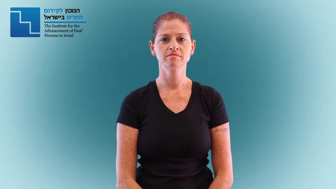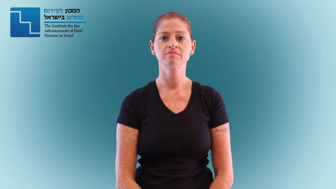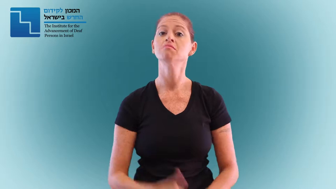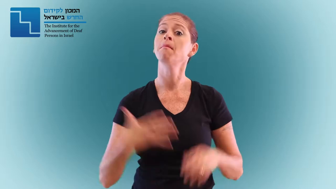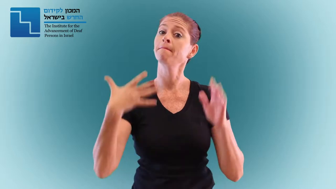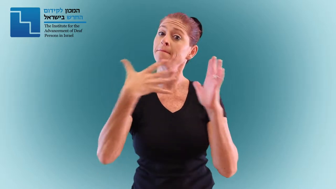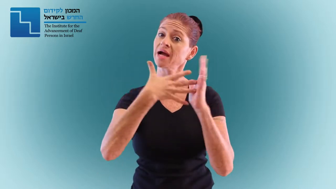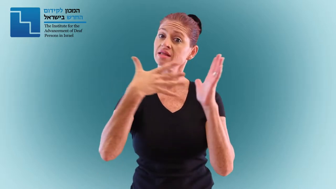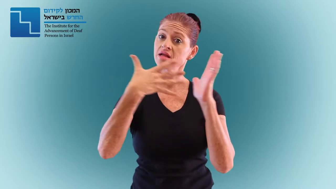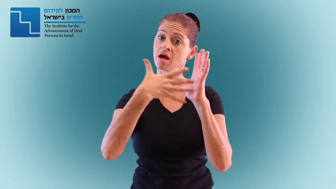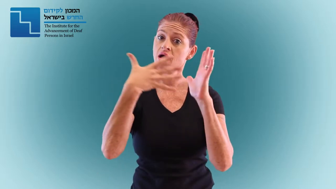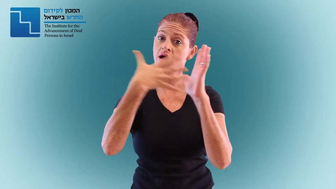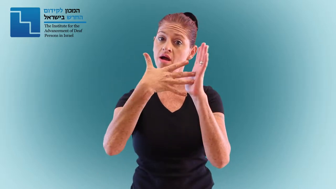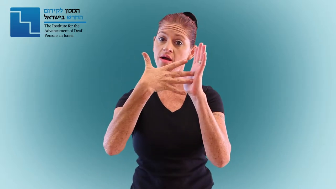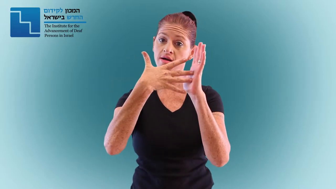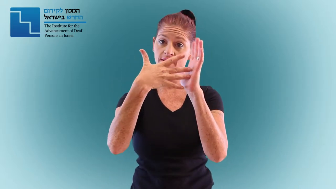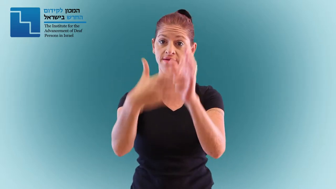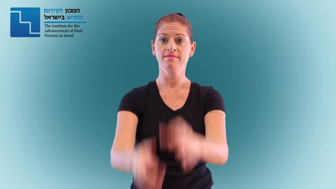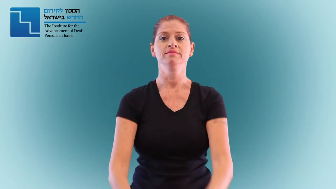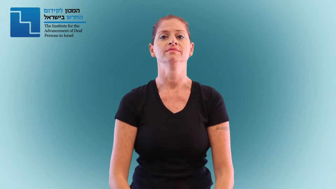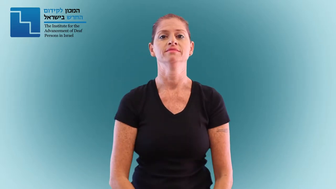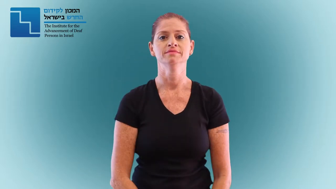לבדוק